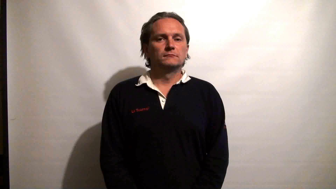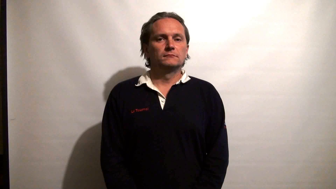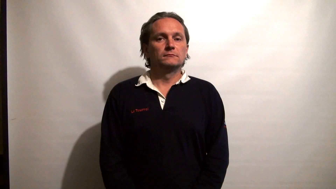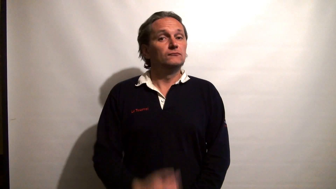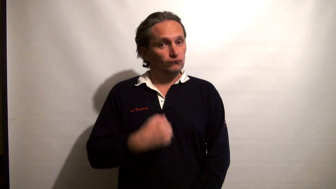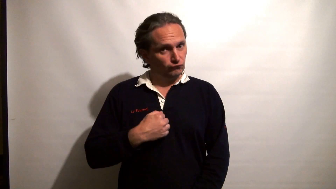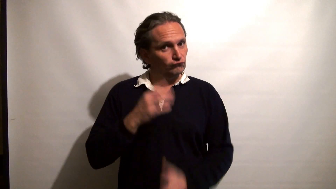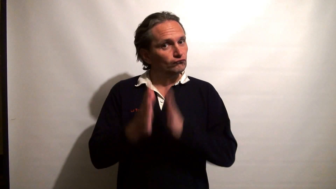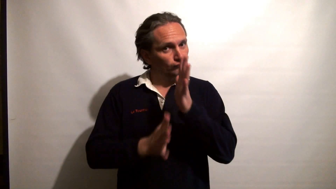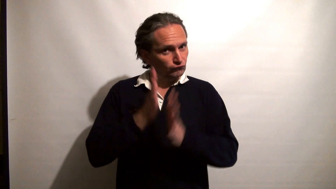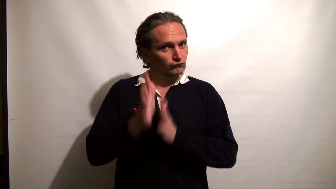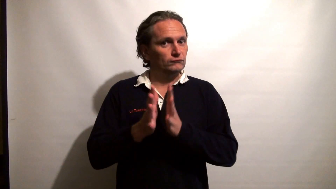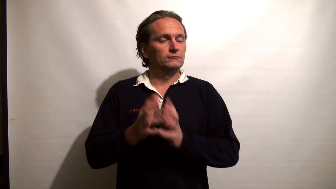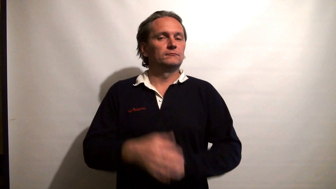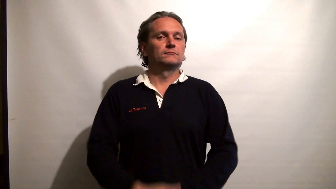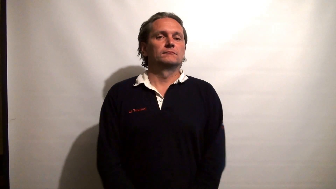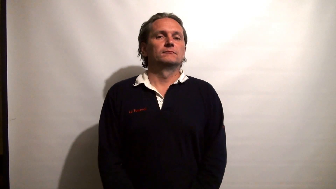Je parle la langue des signes